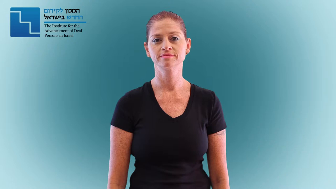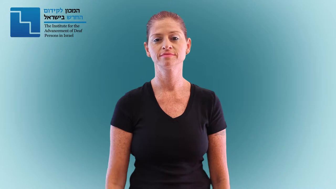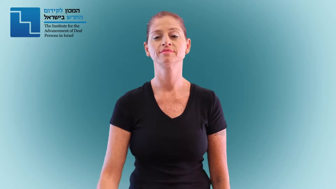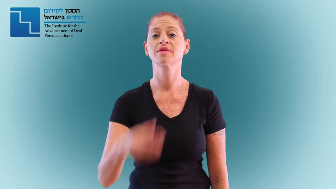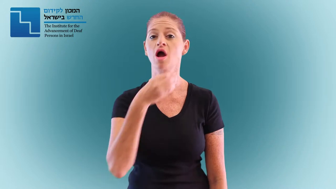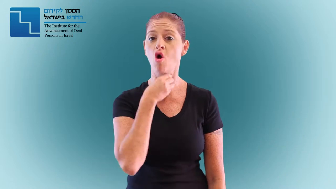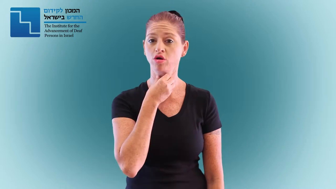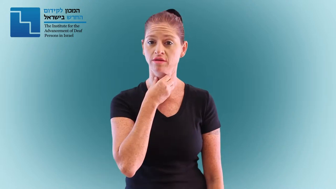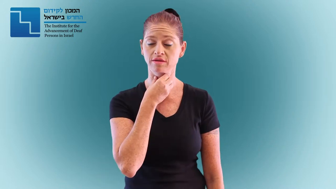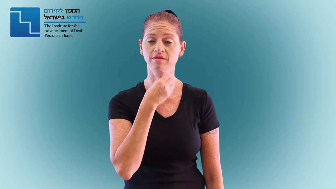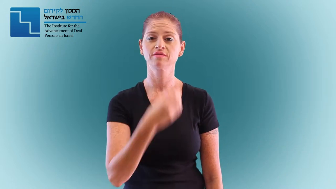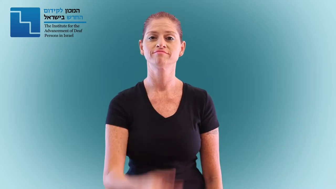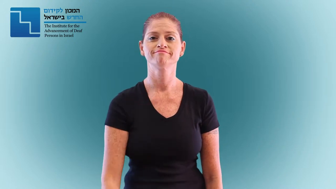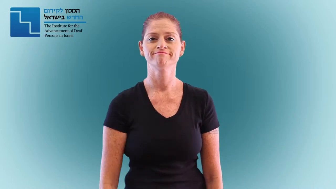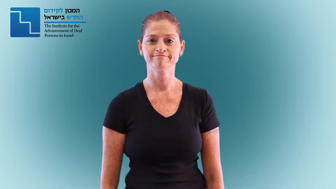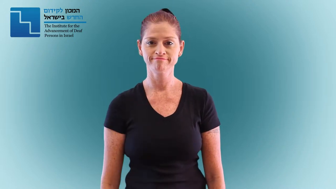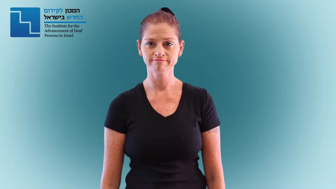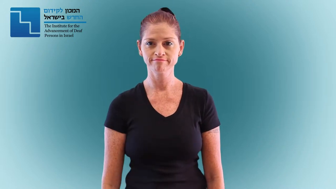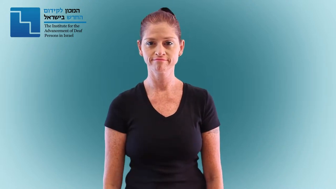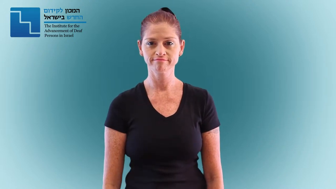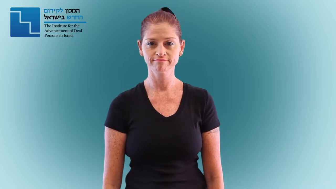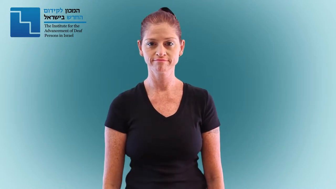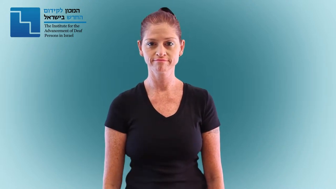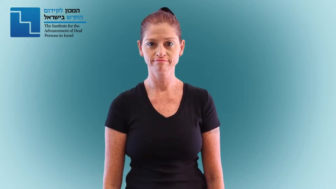גרון